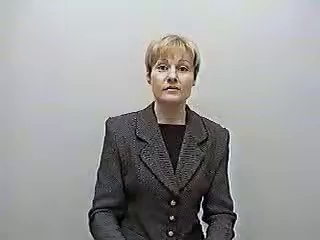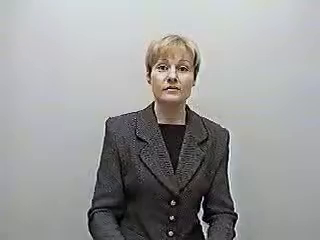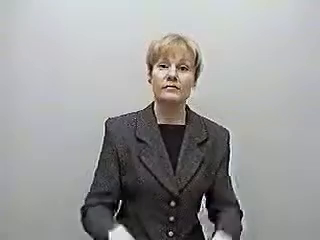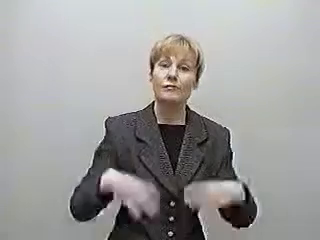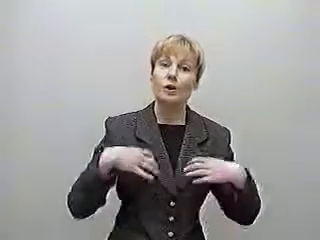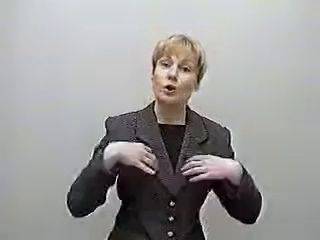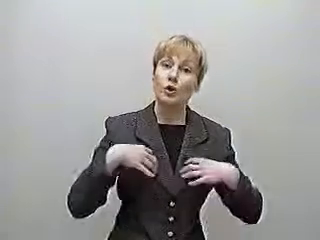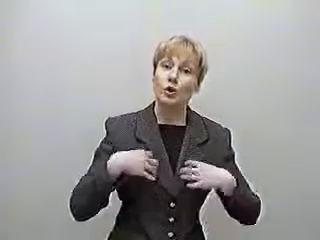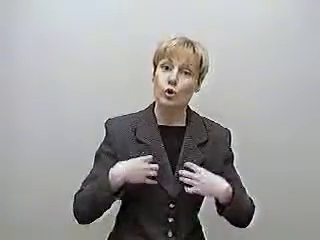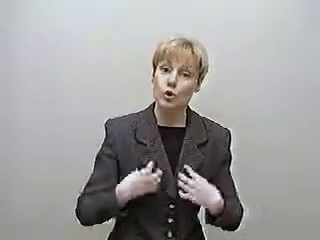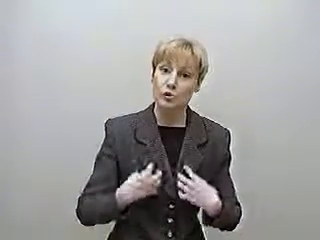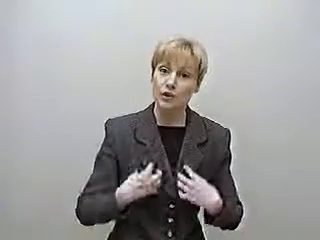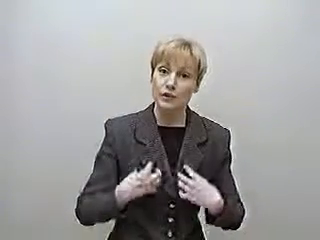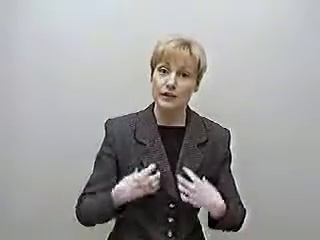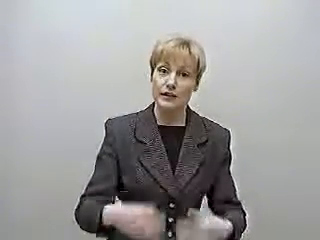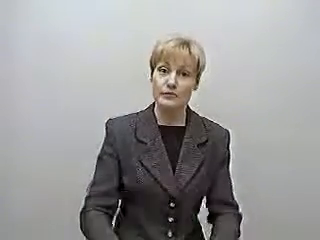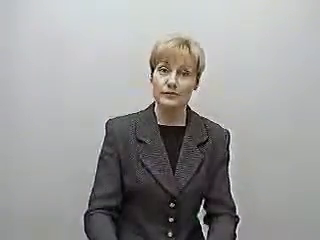грустный